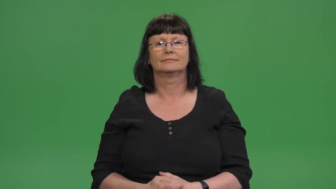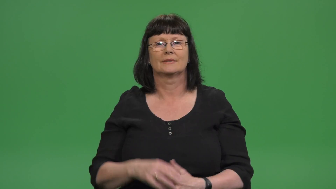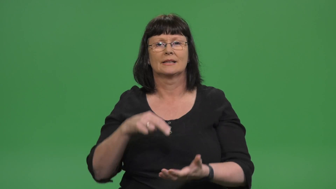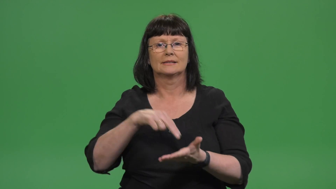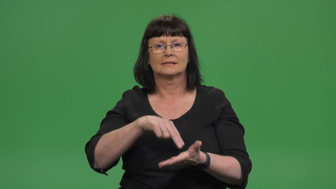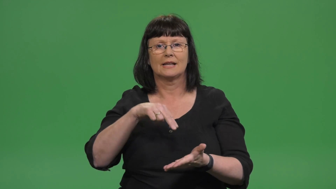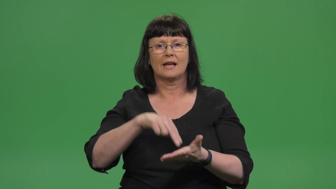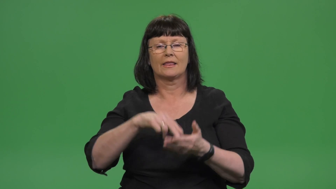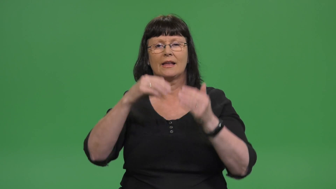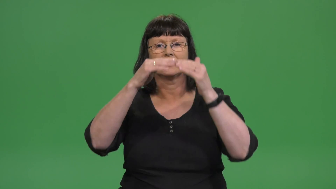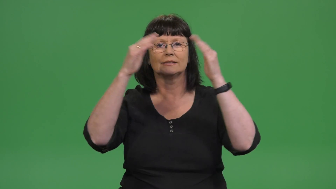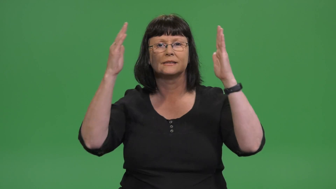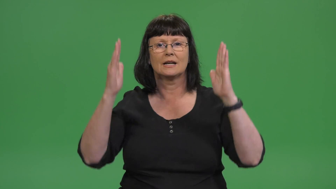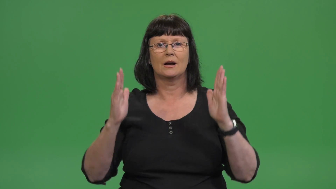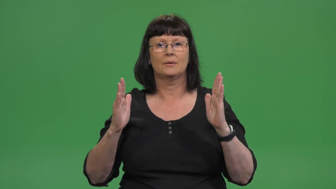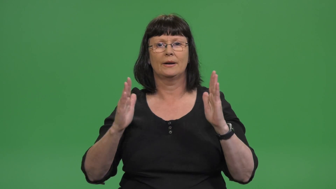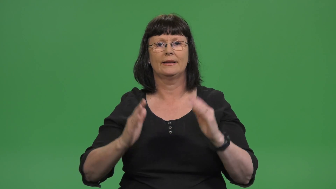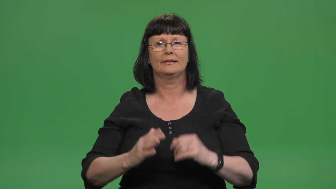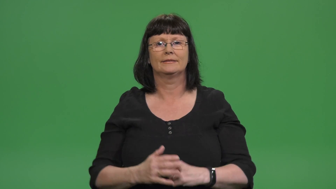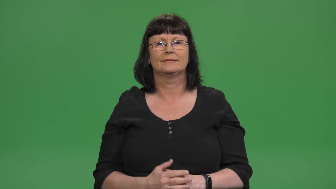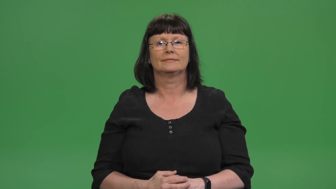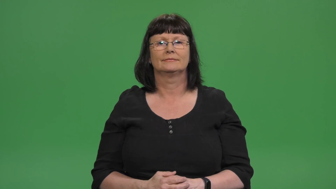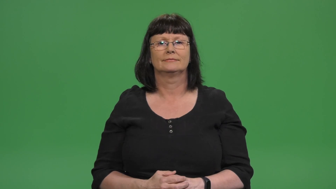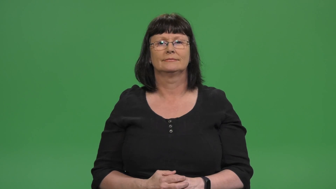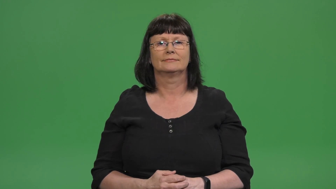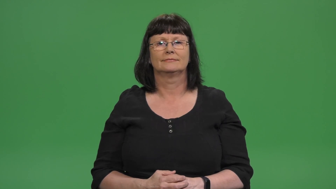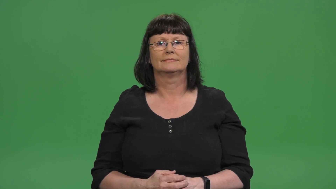Staðarskáli